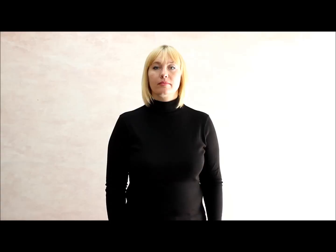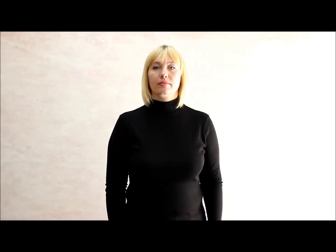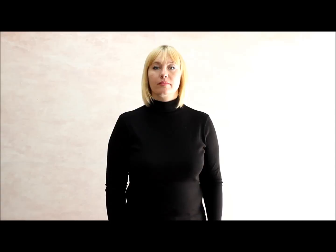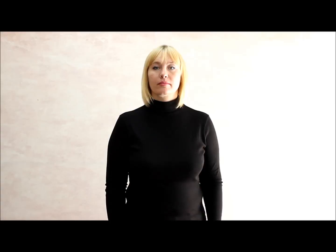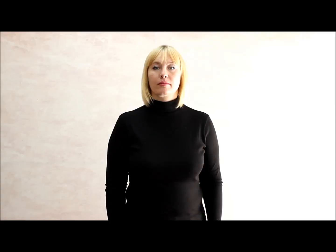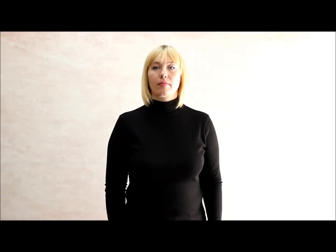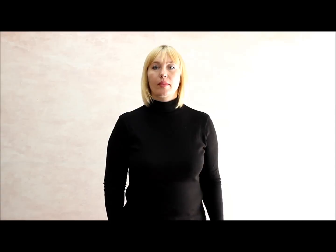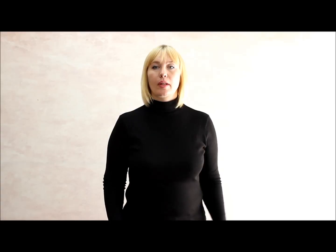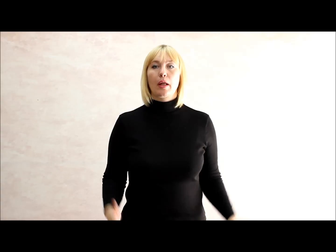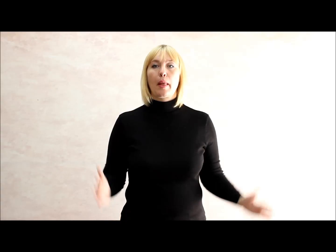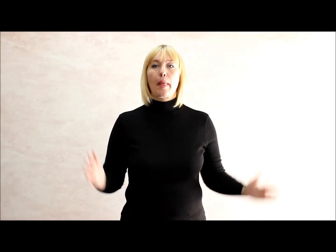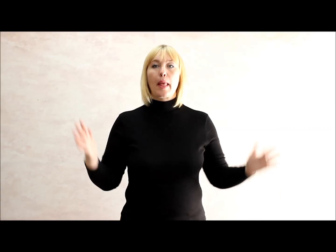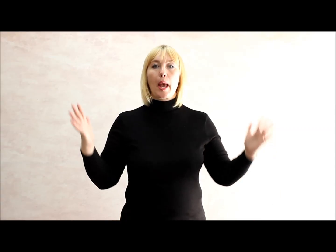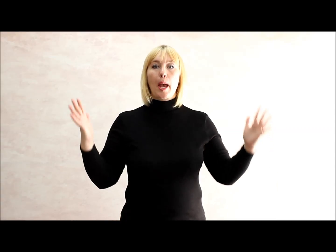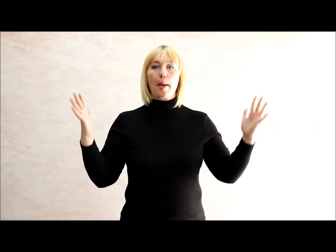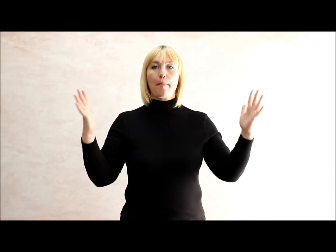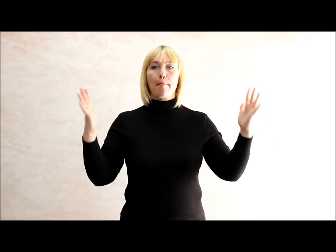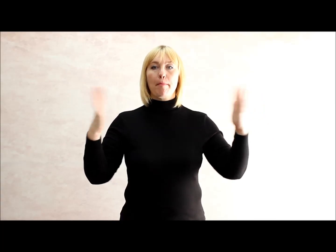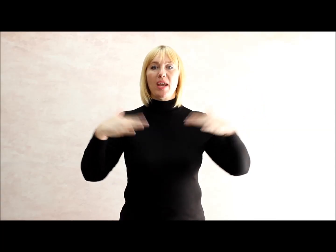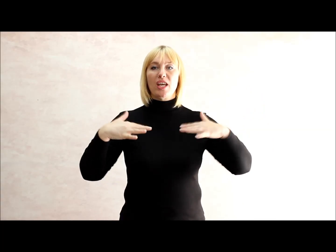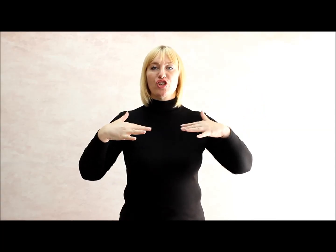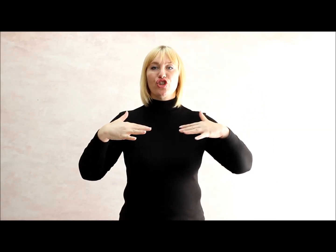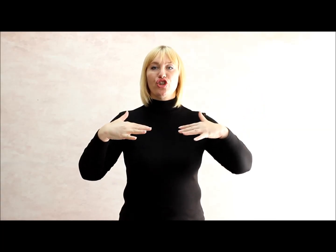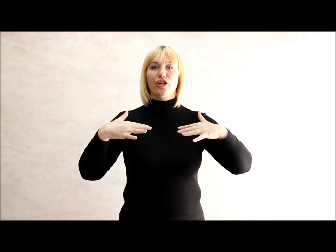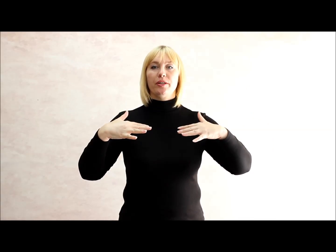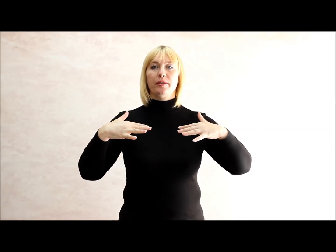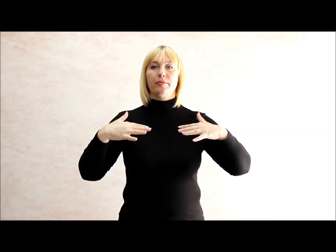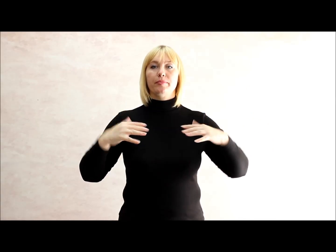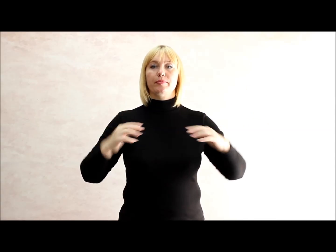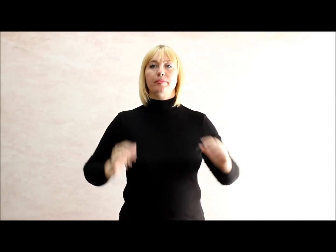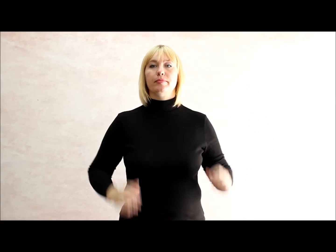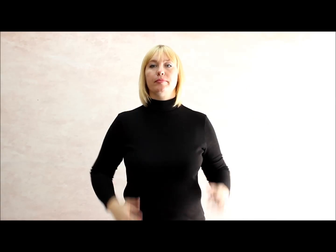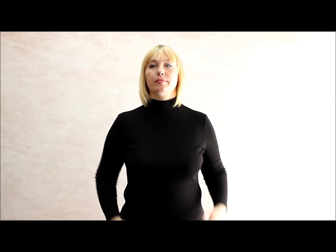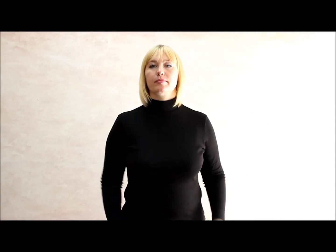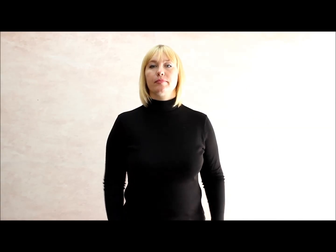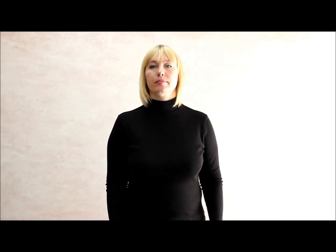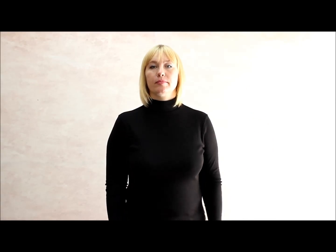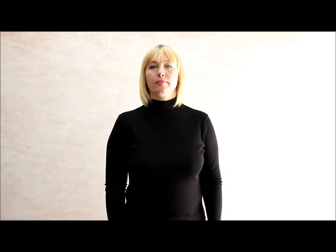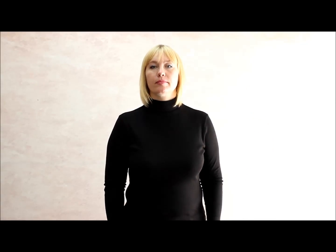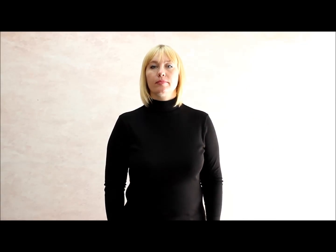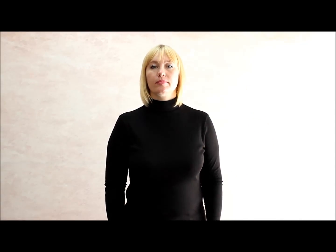Meci